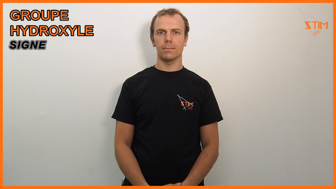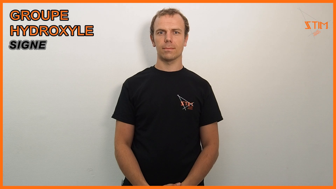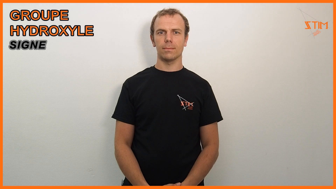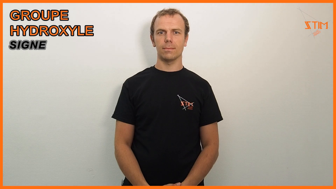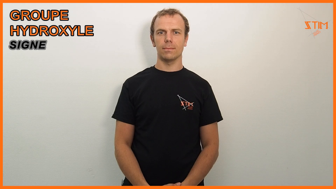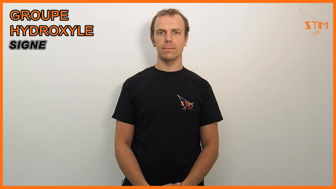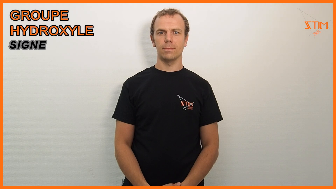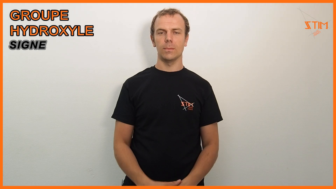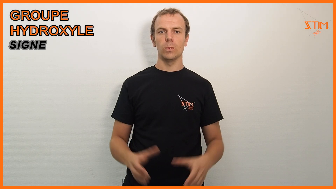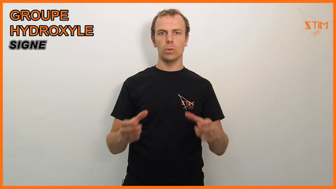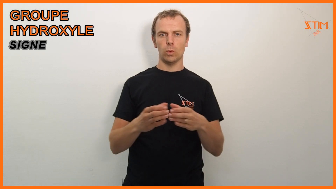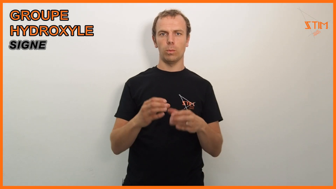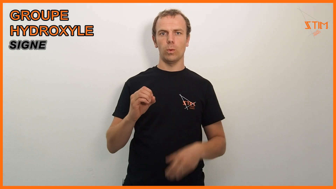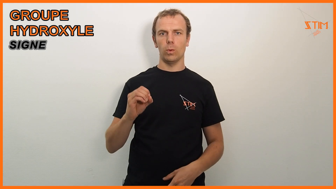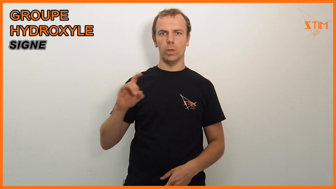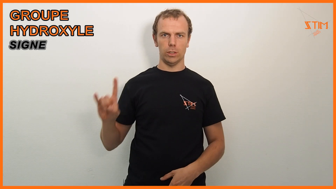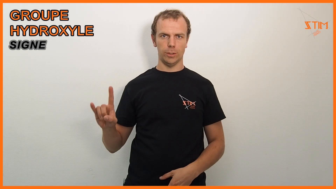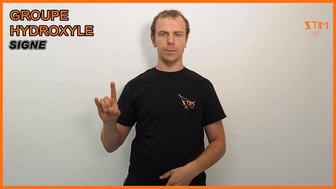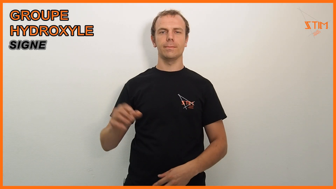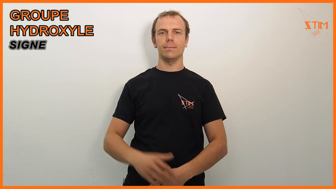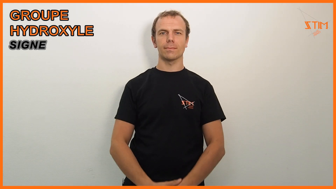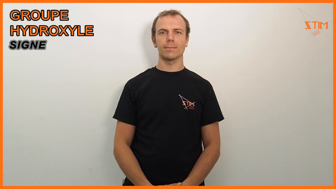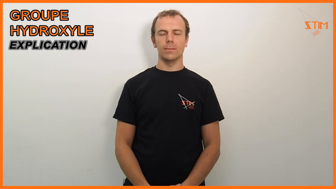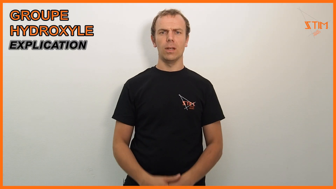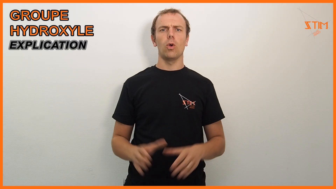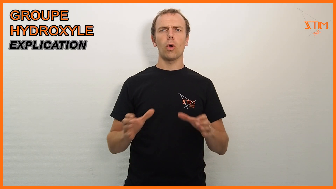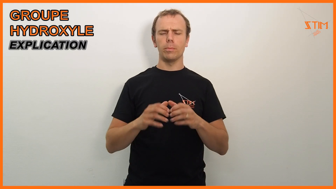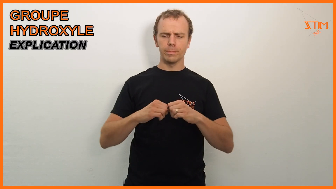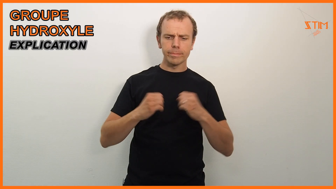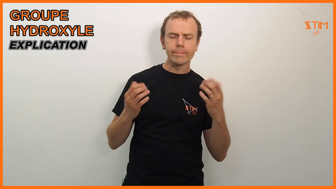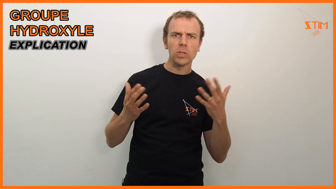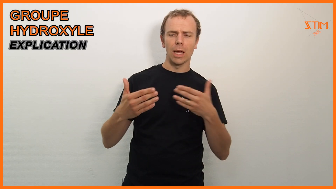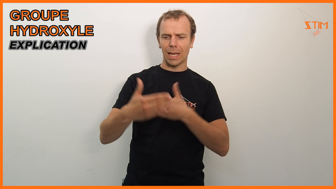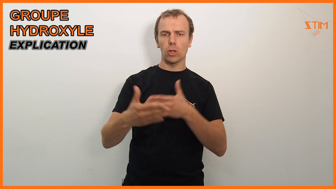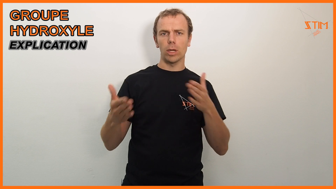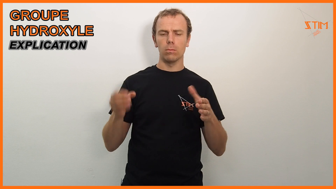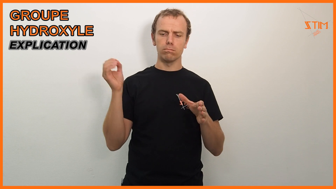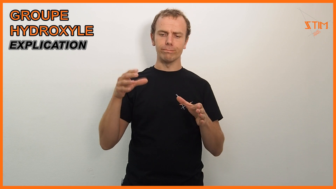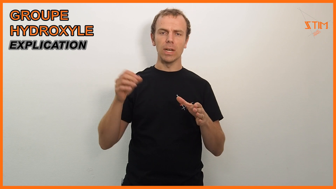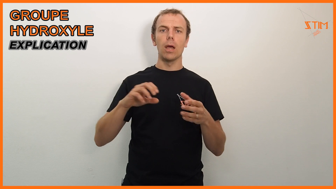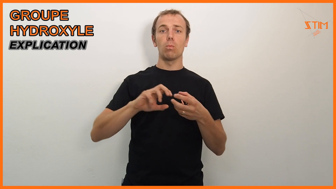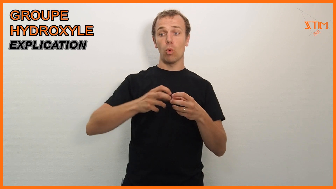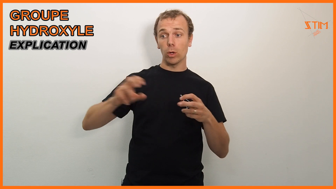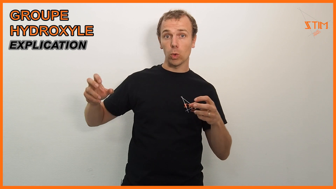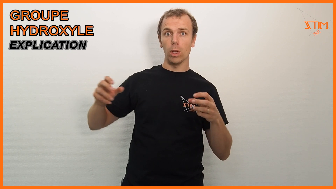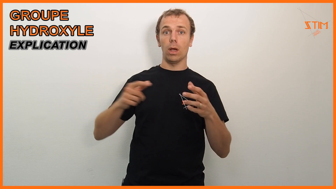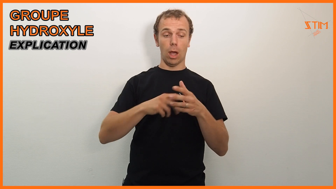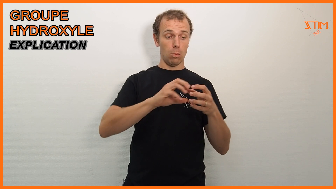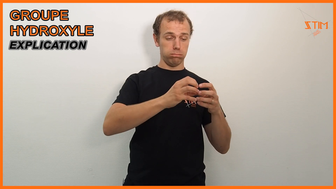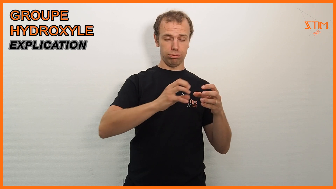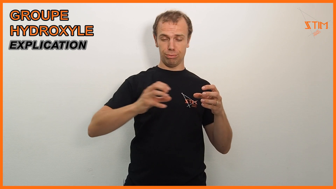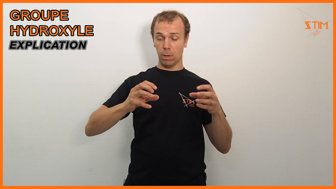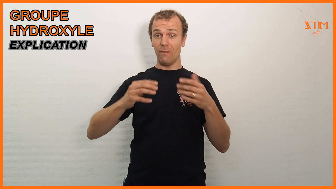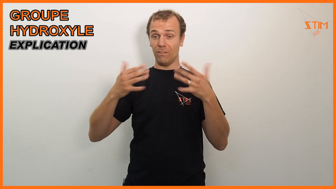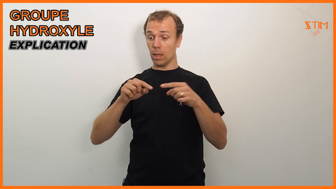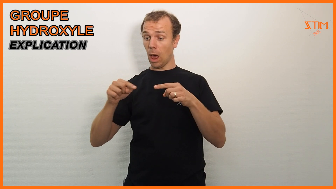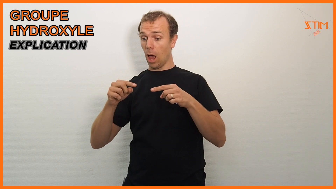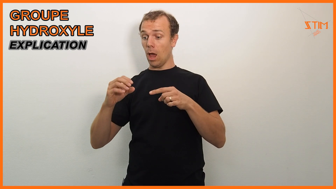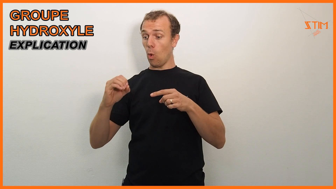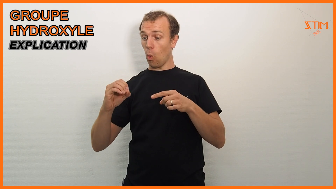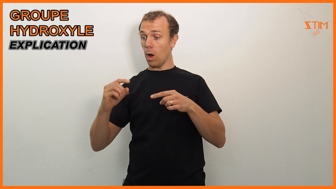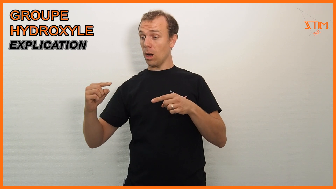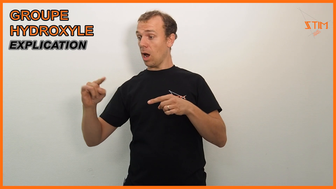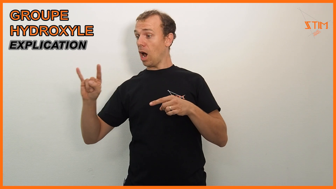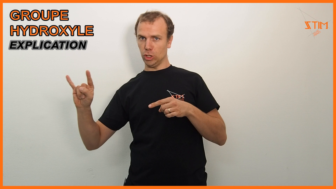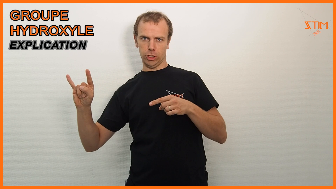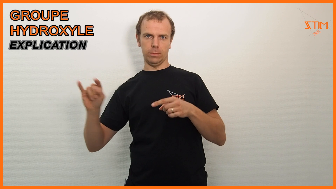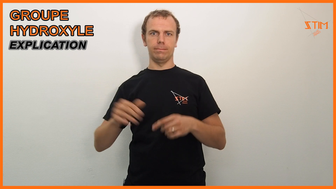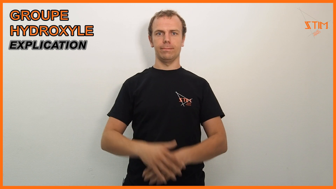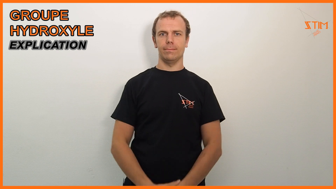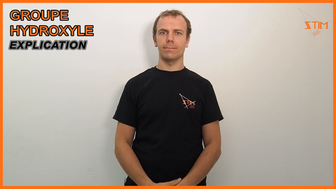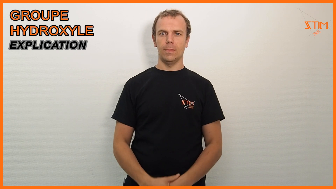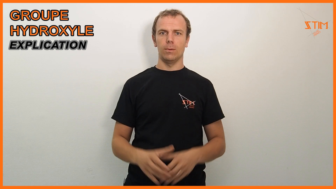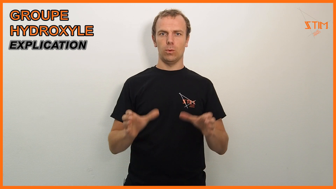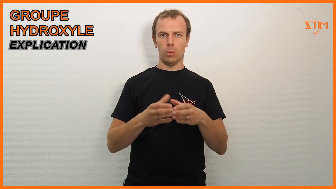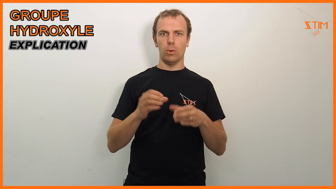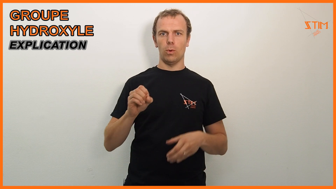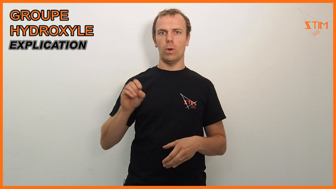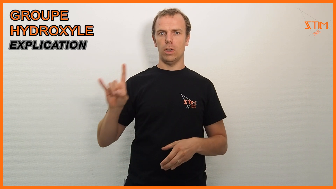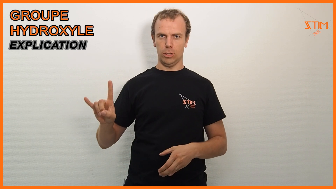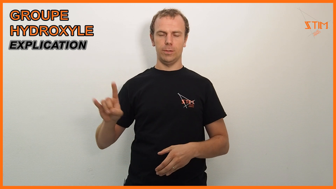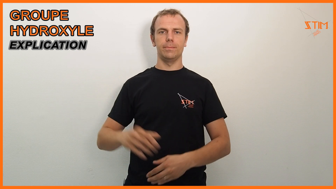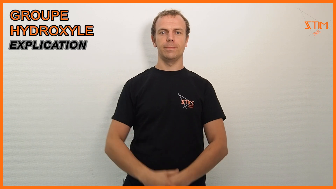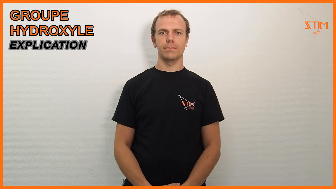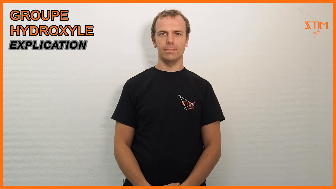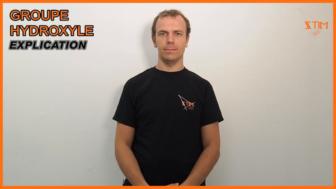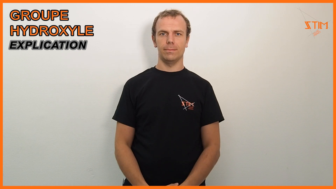Groupe Hydroxyle